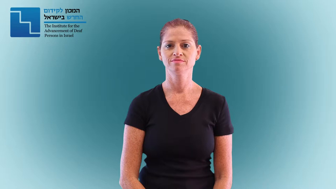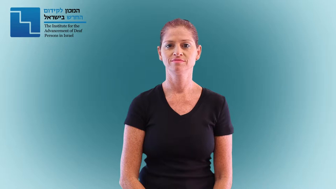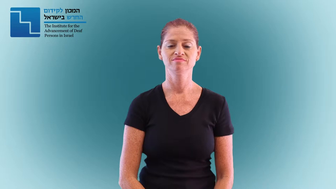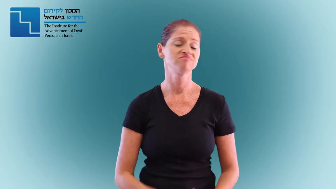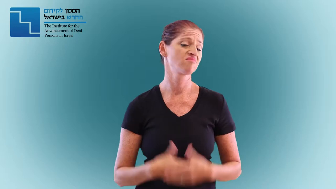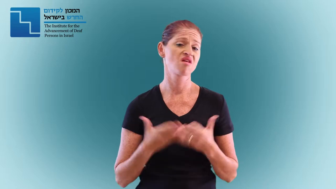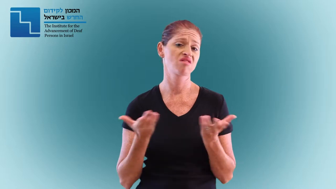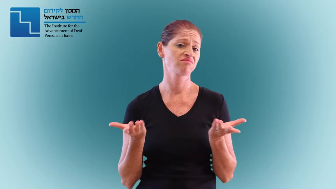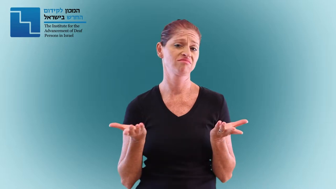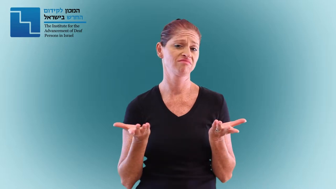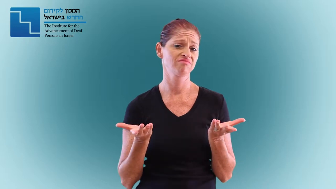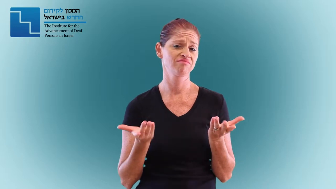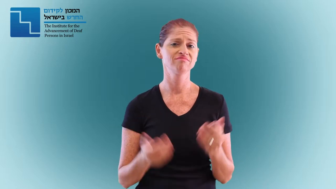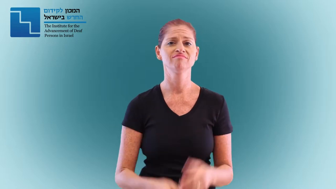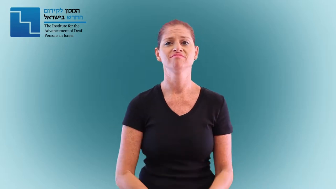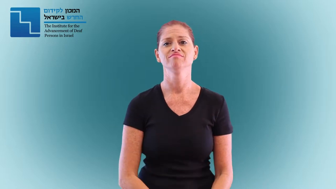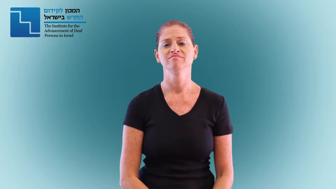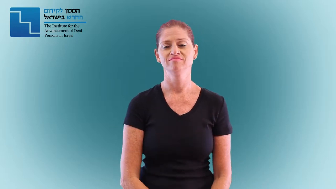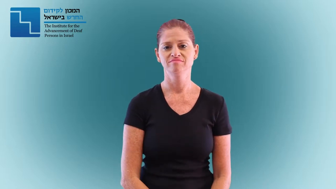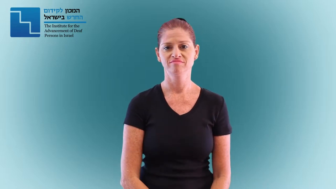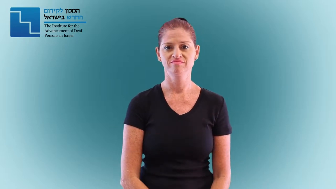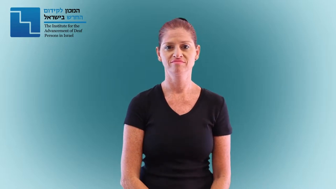אין